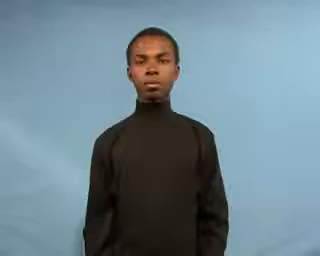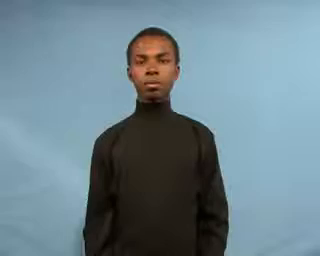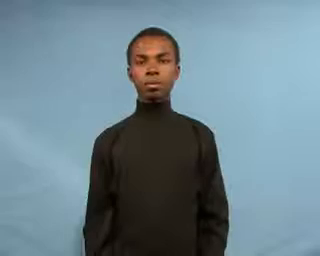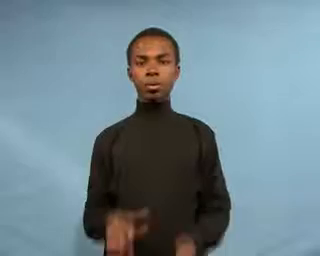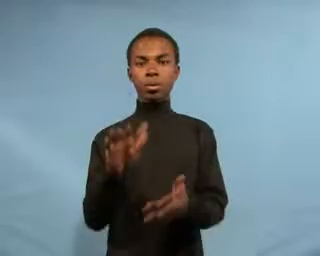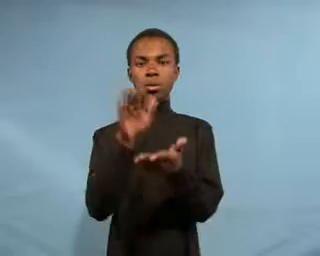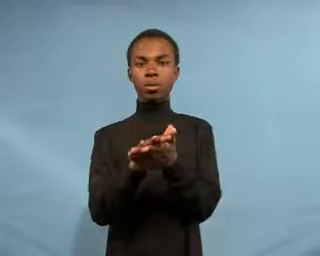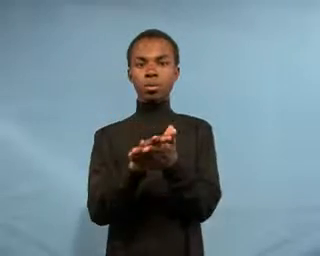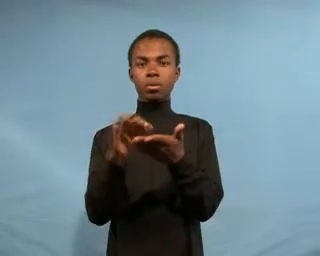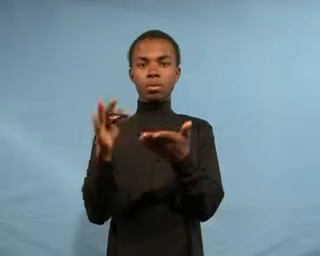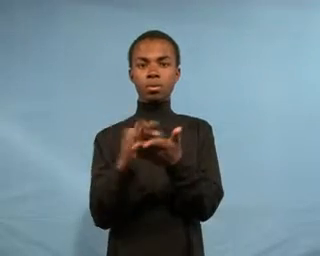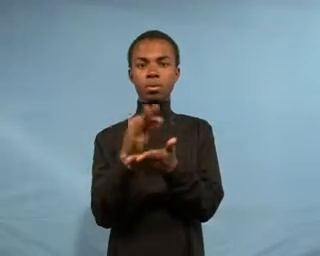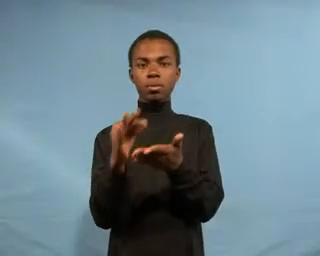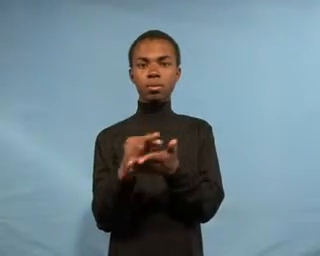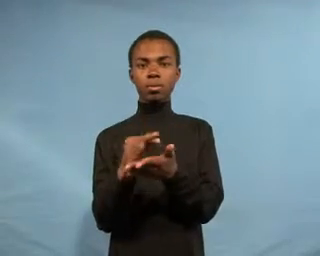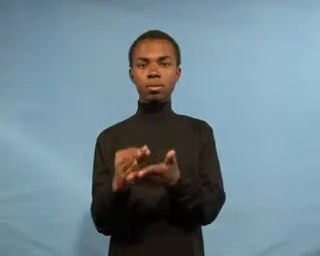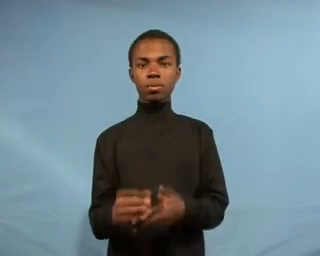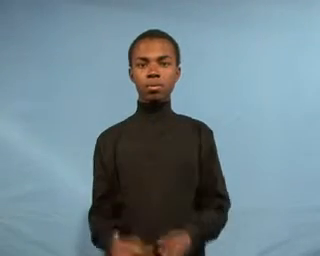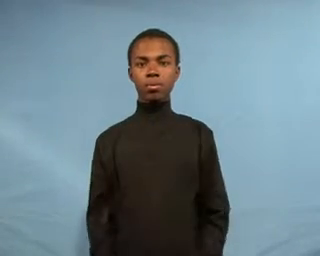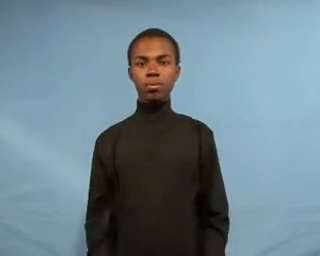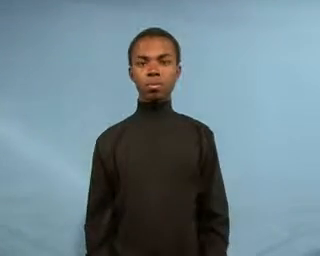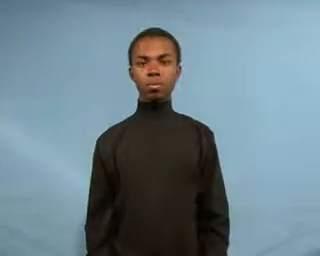peta kofehy